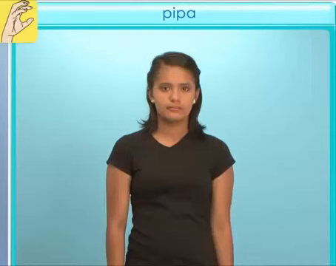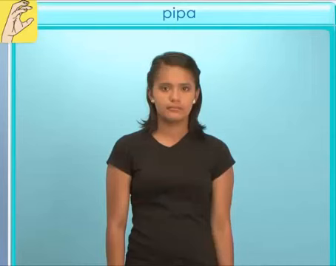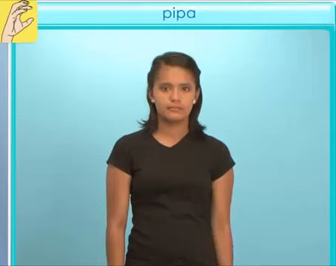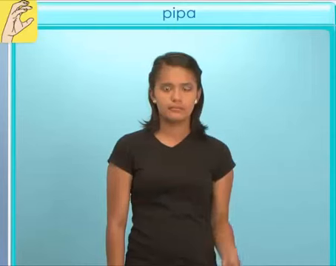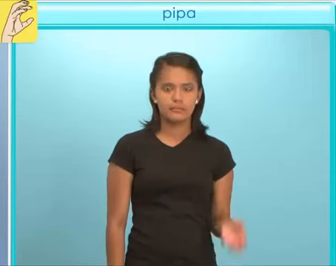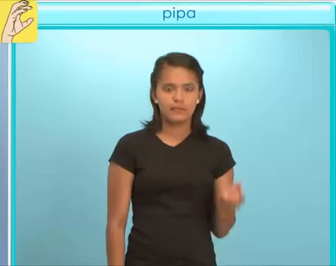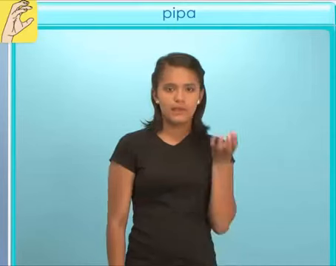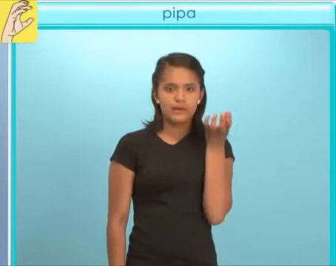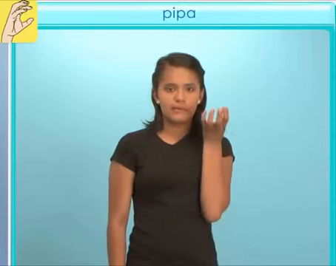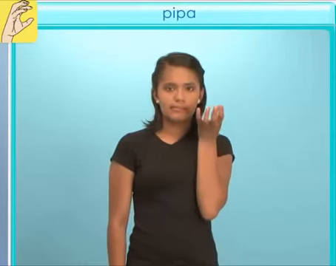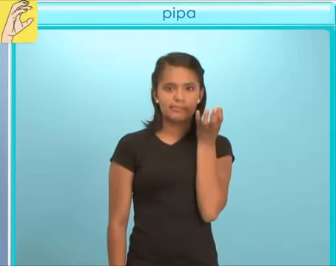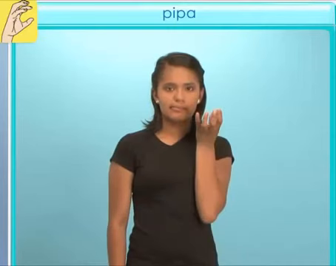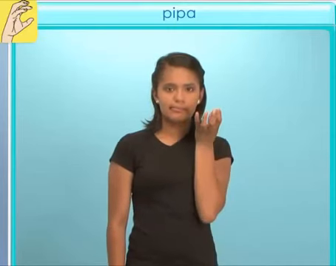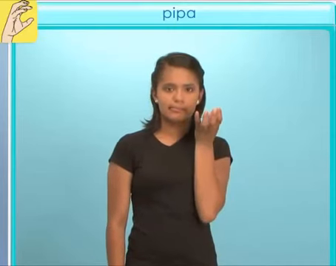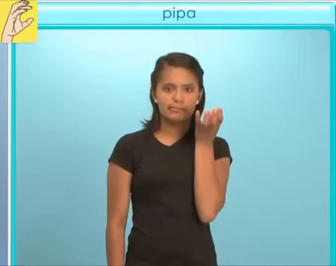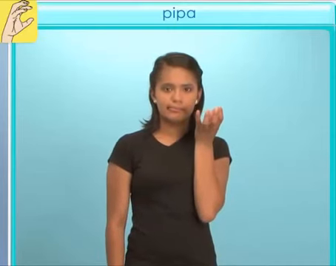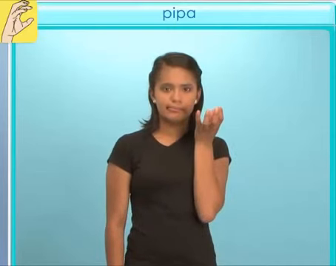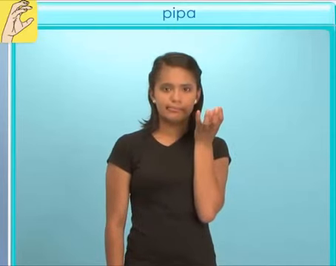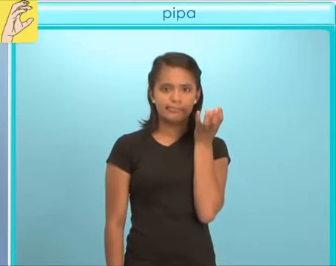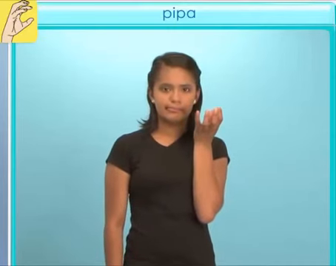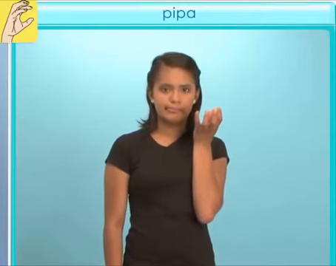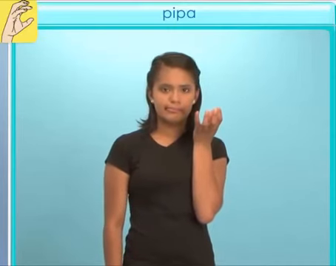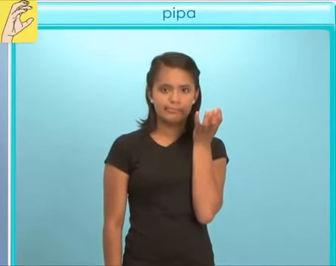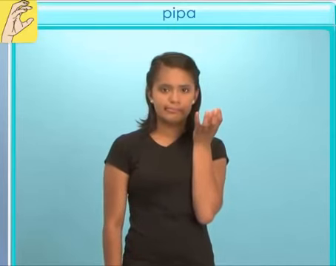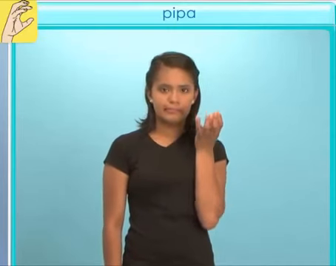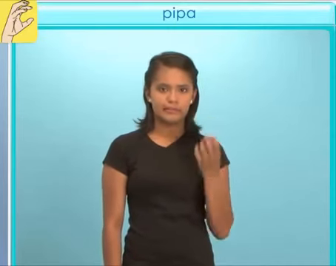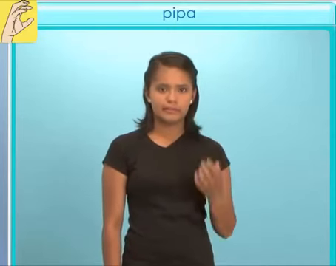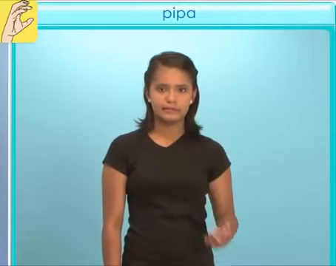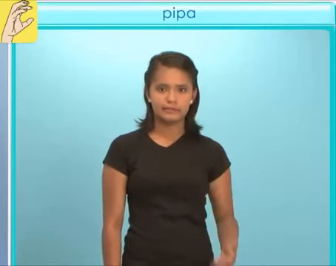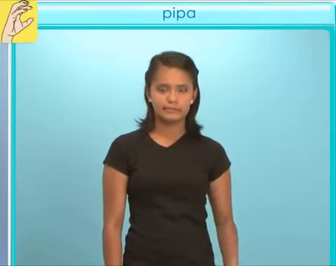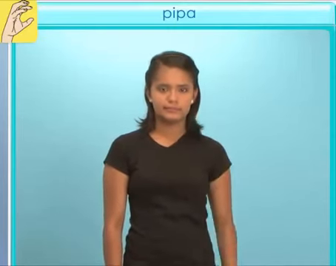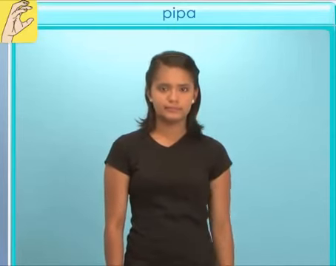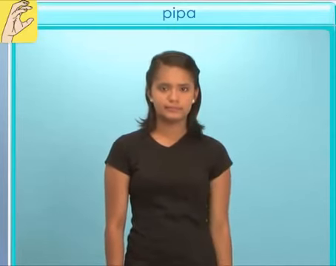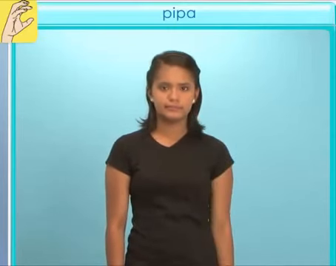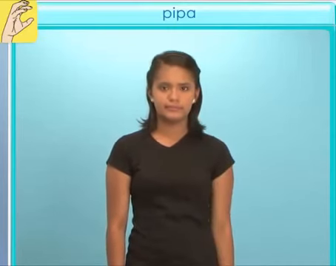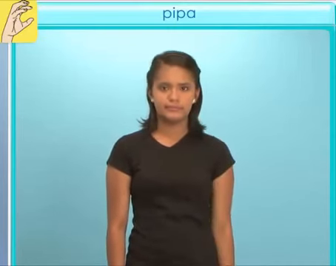PIPA